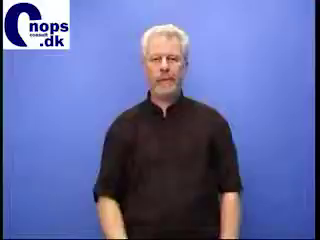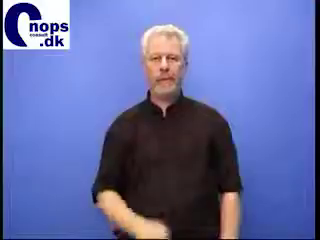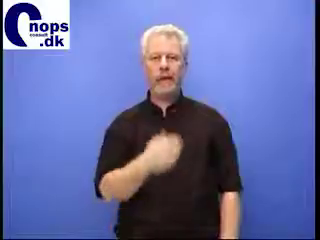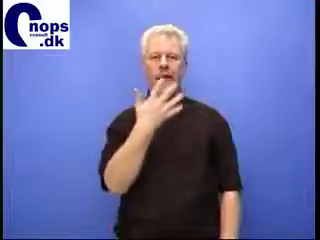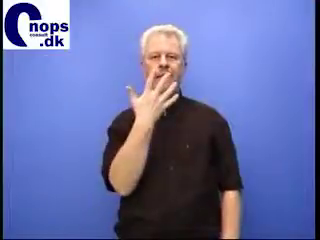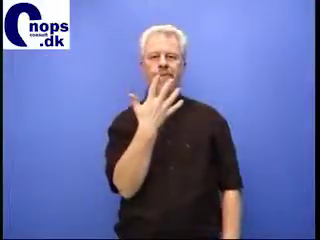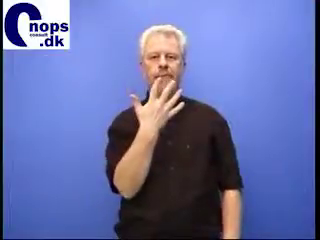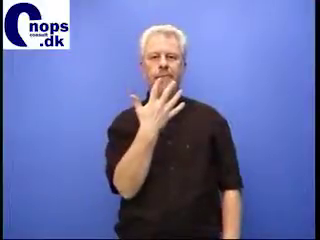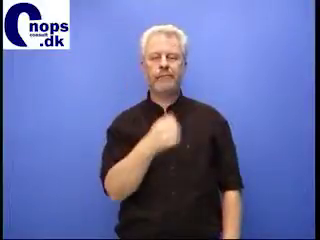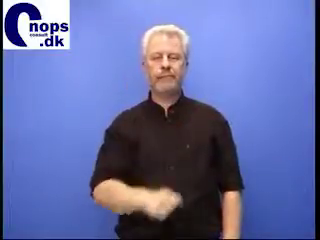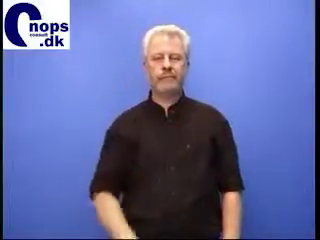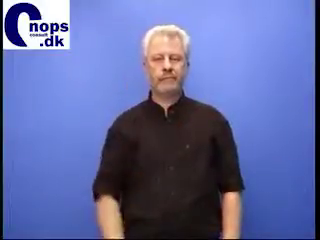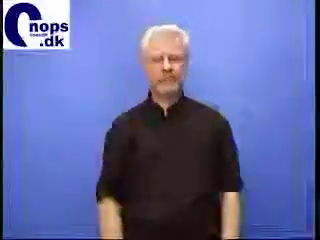5